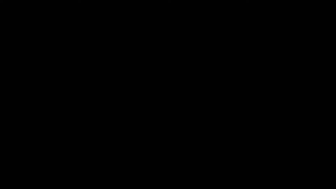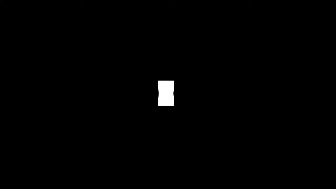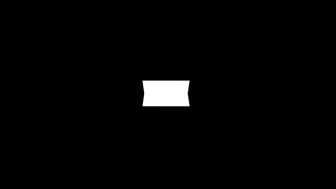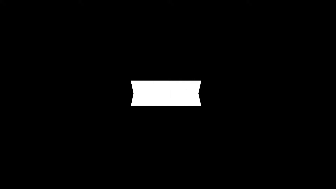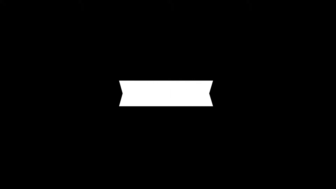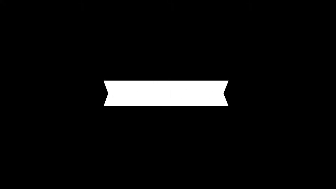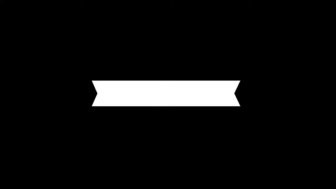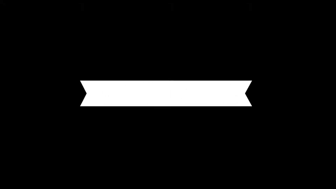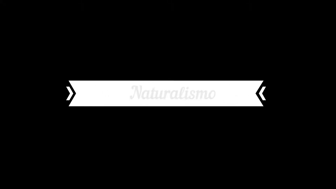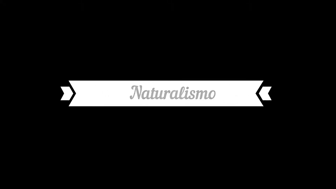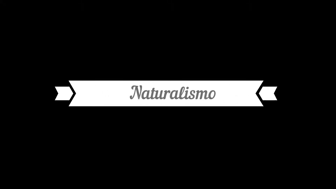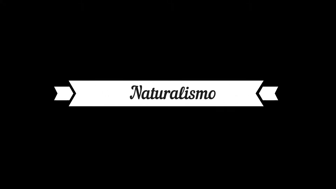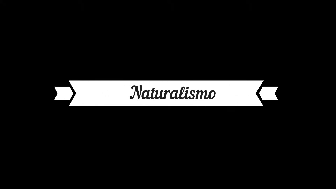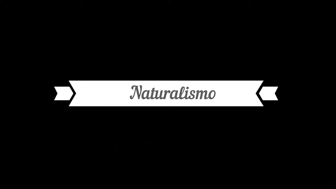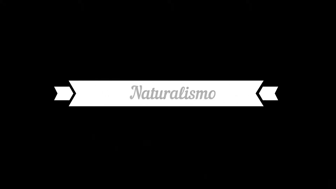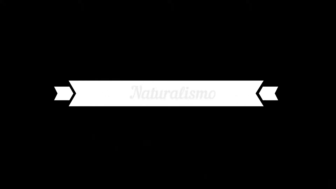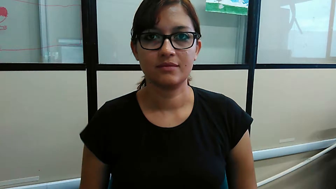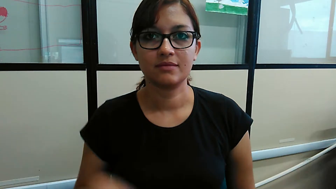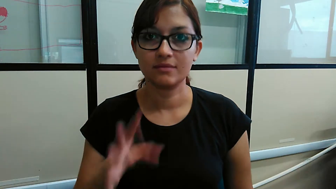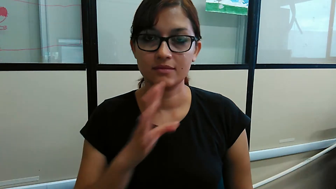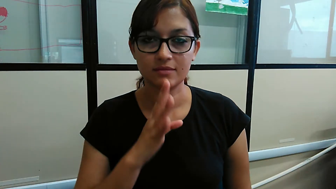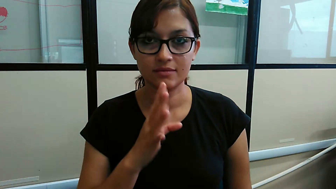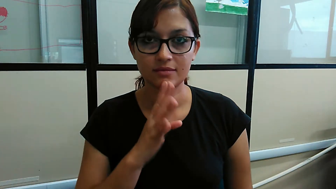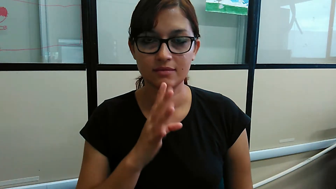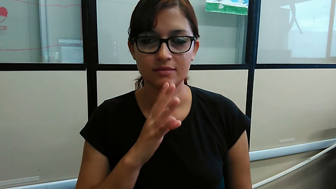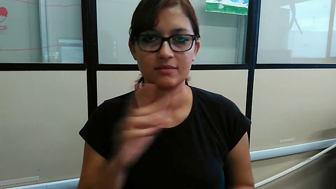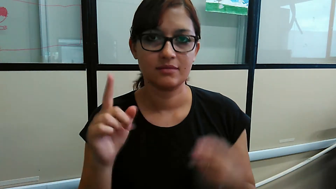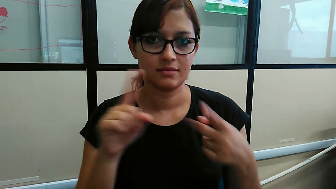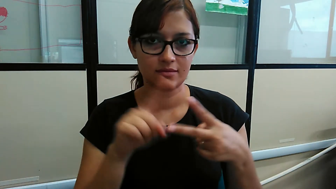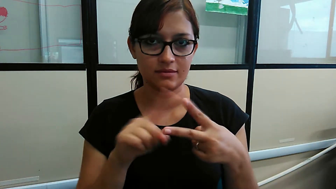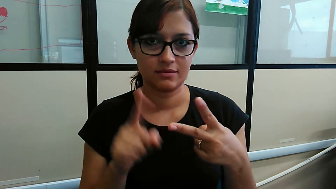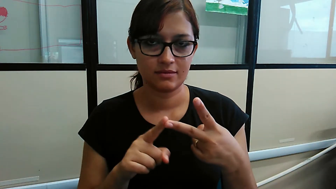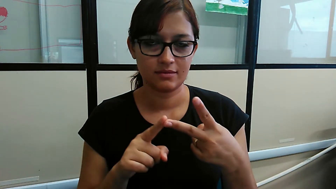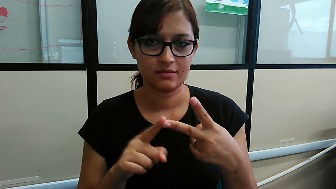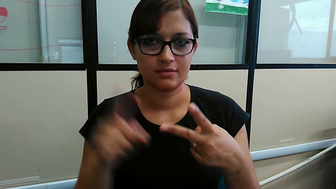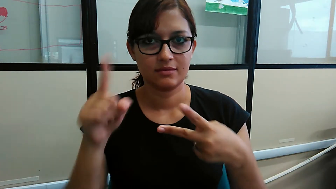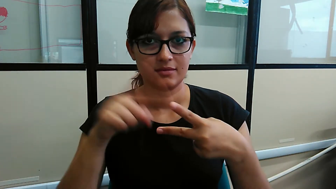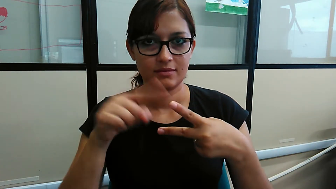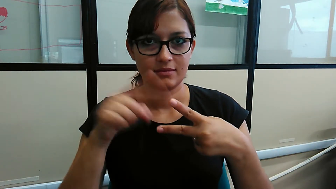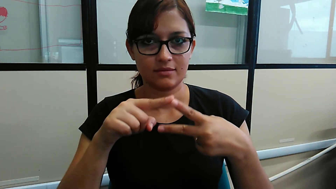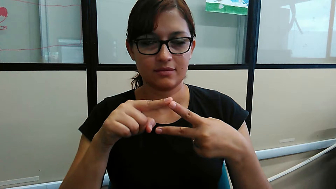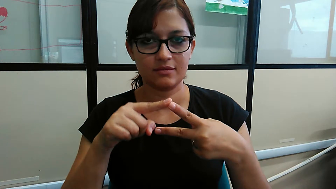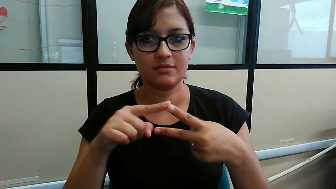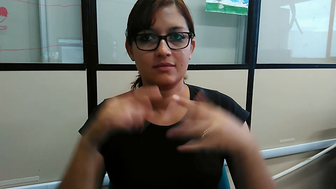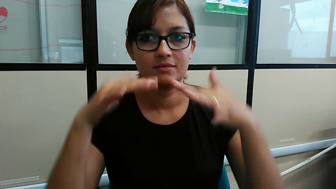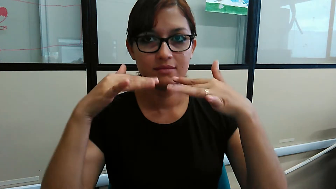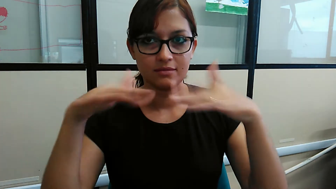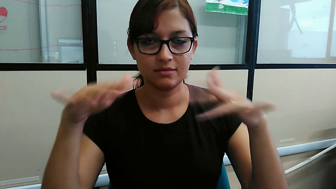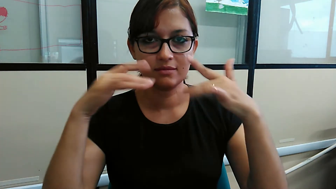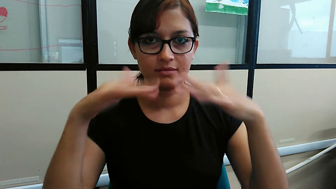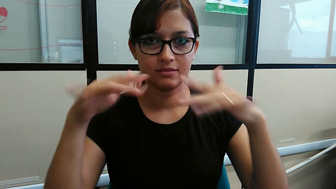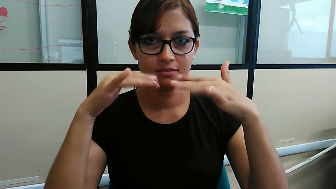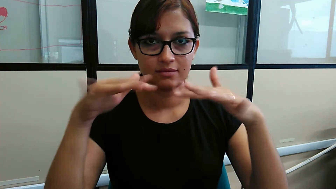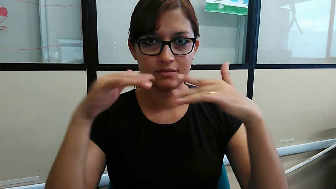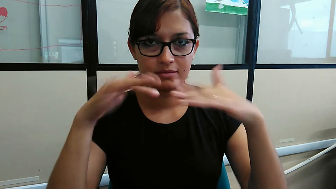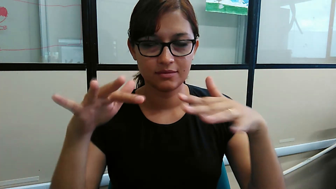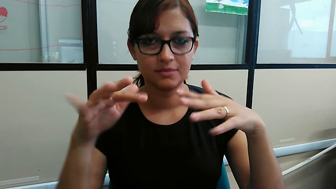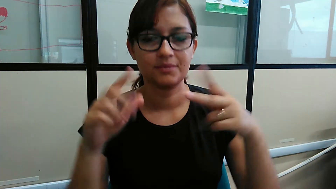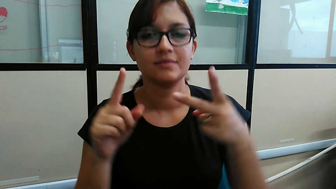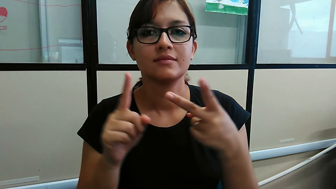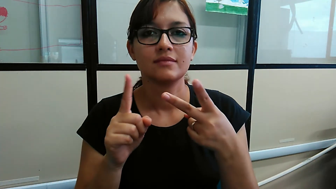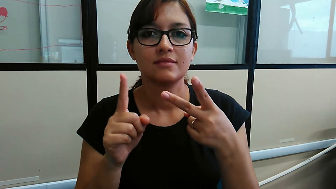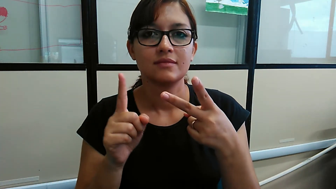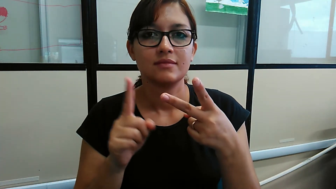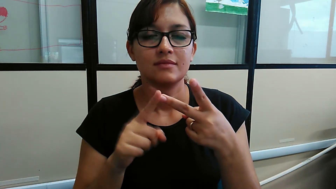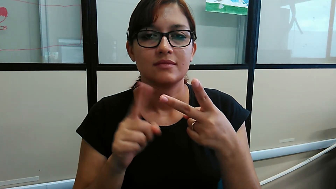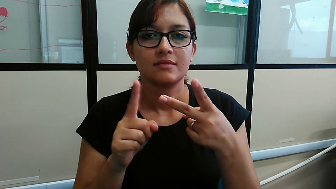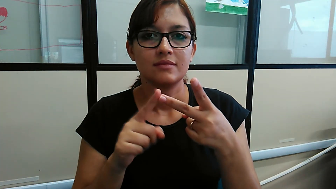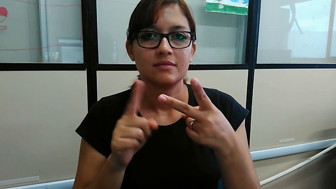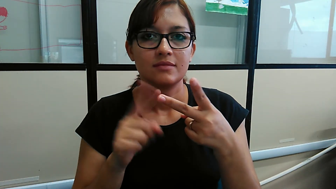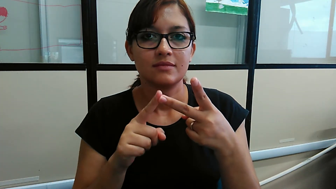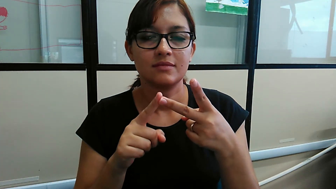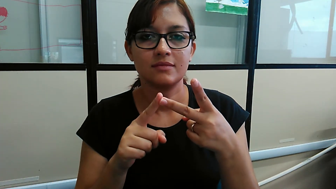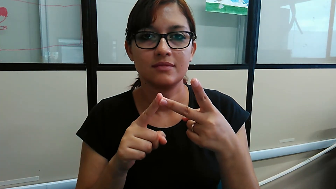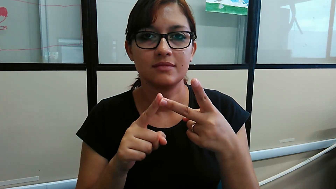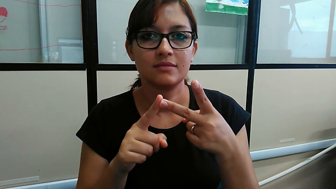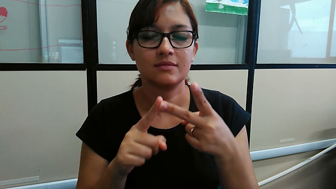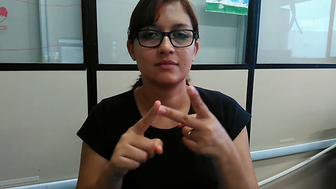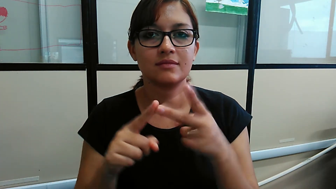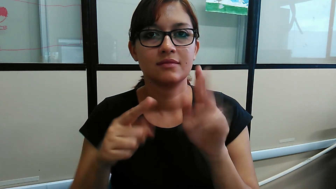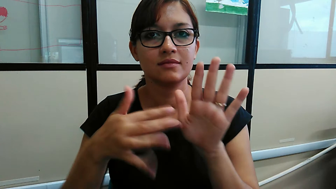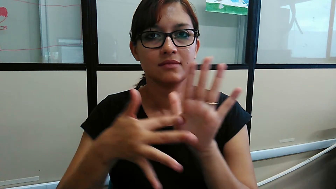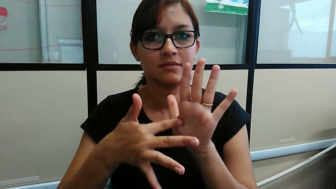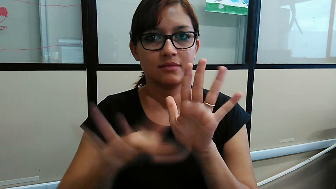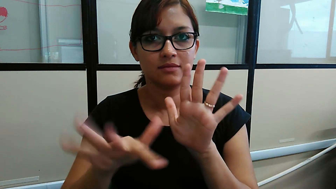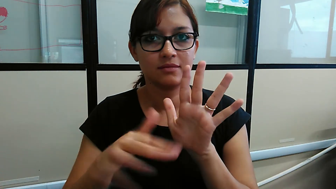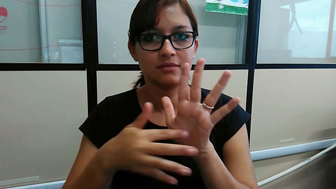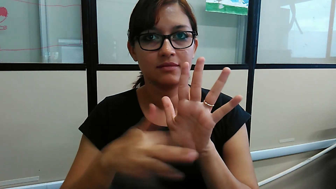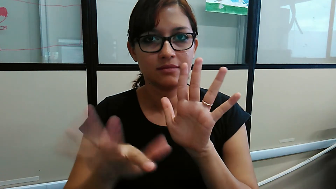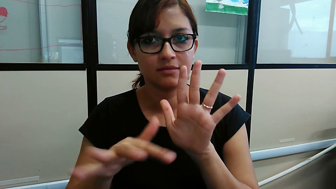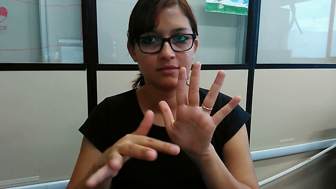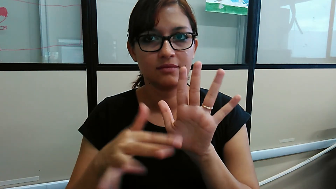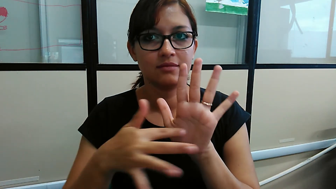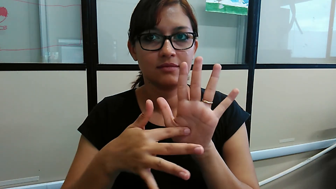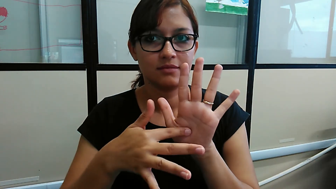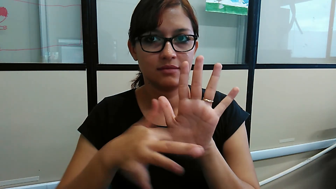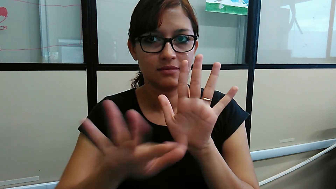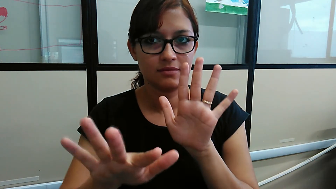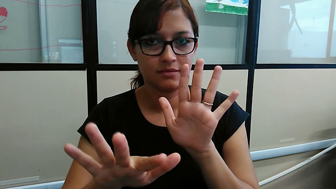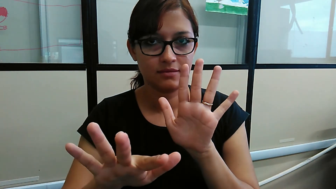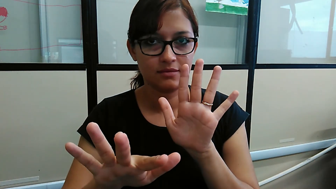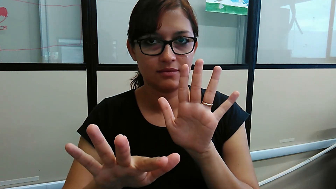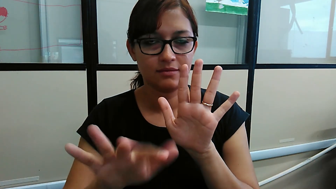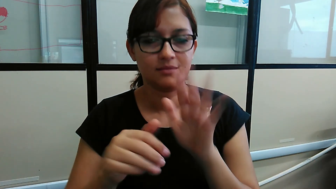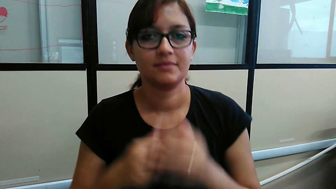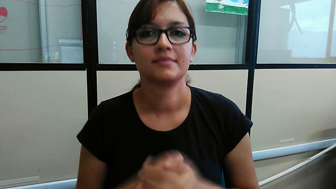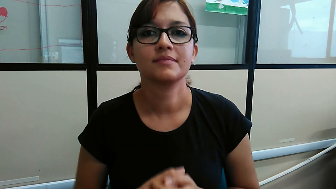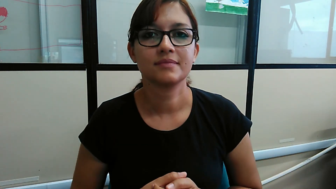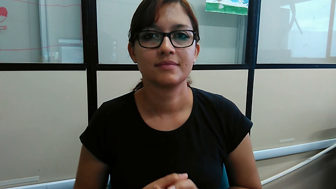NATURALISMO